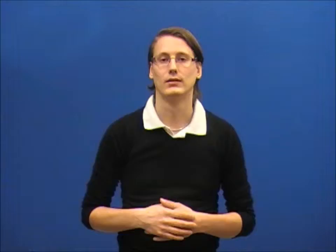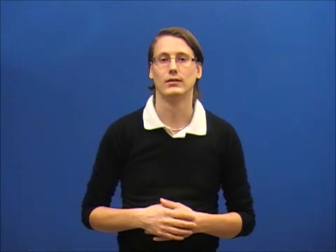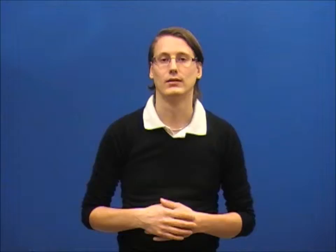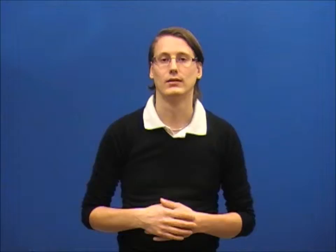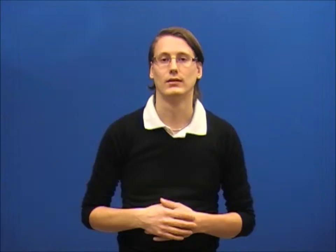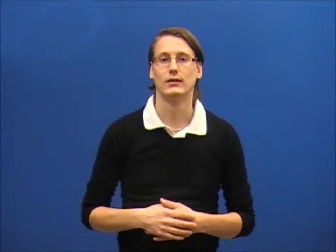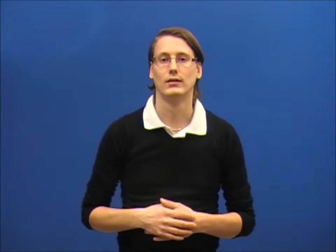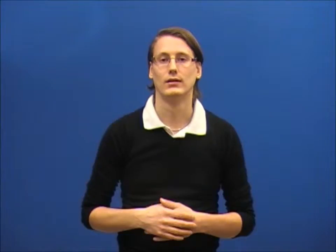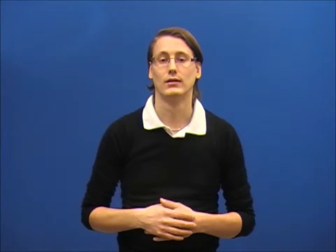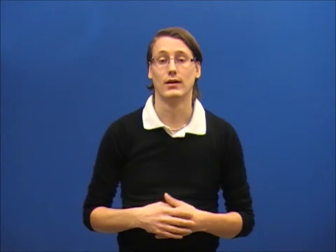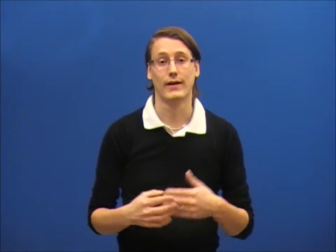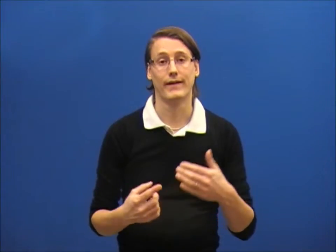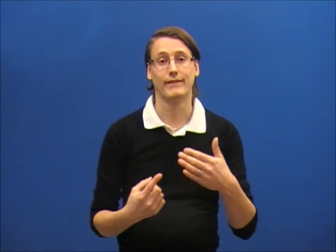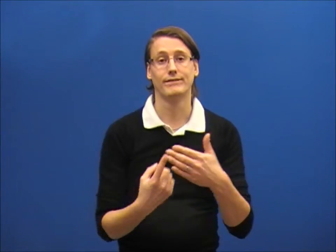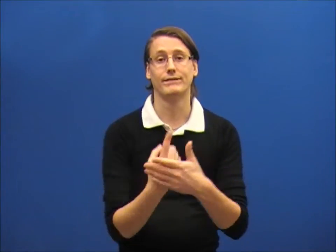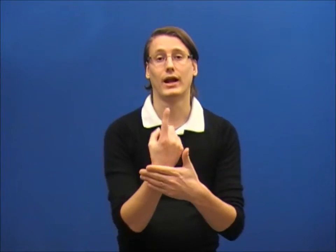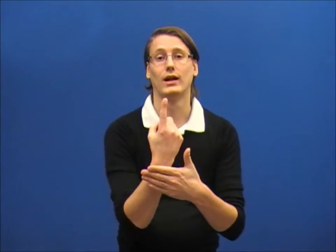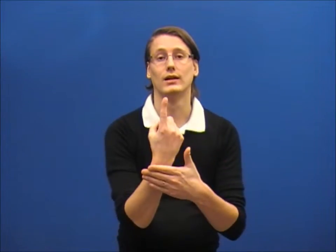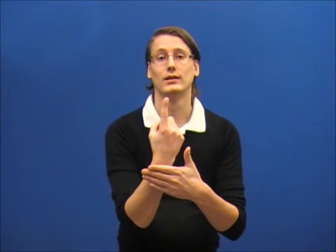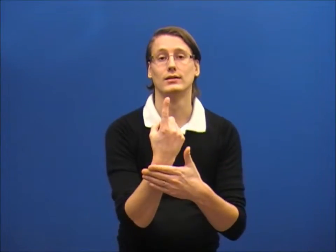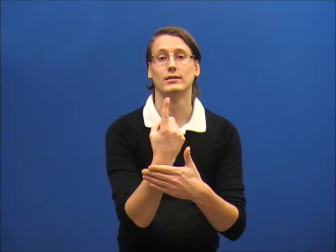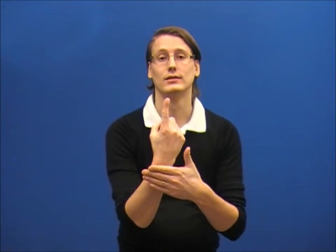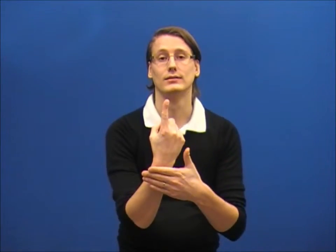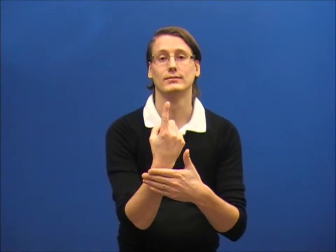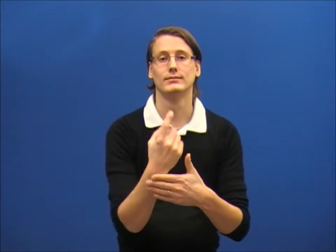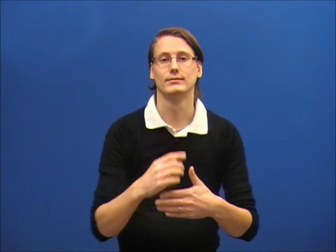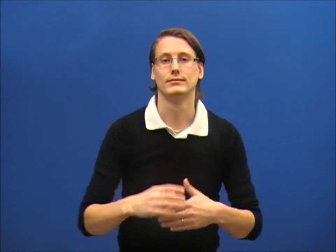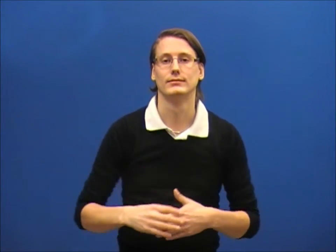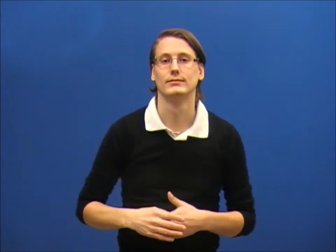IFALL